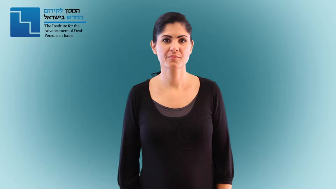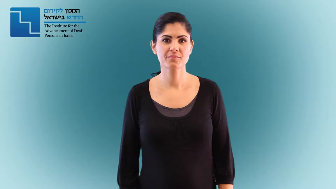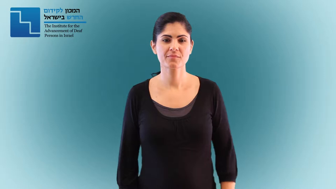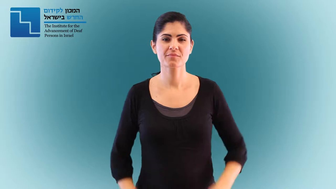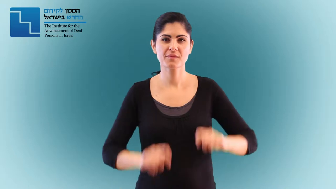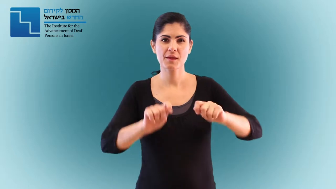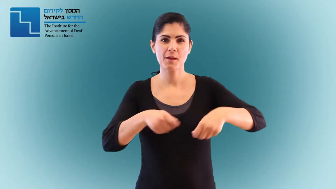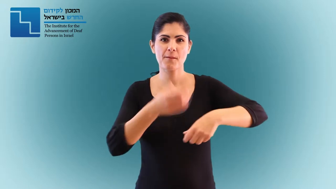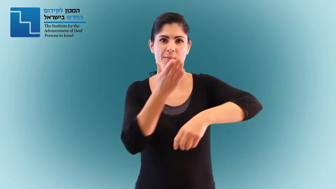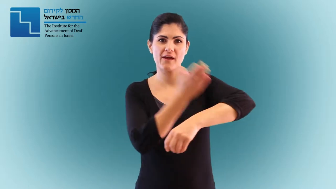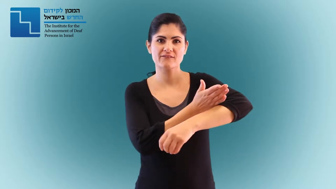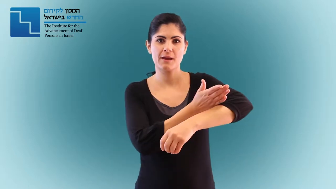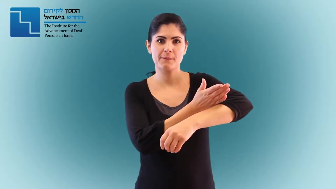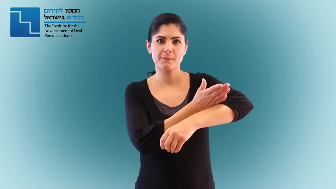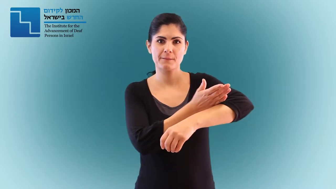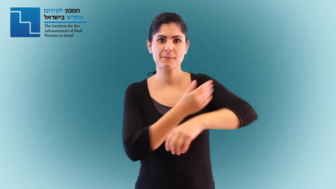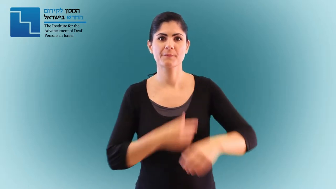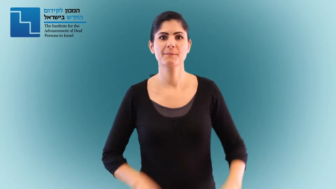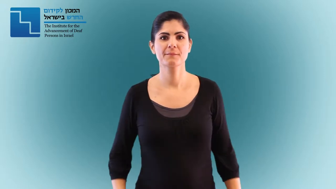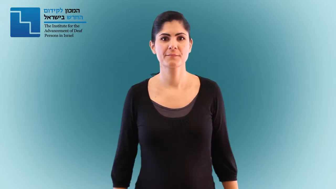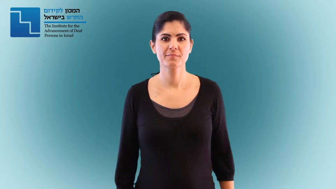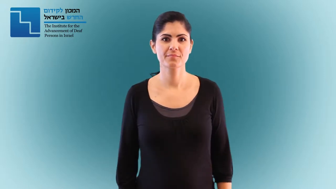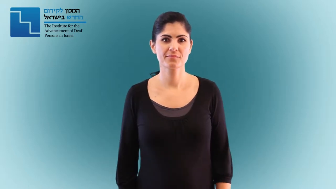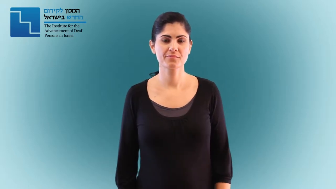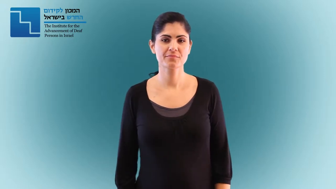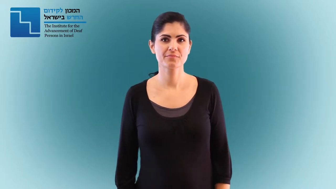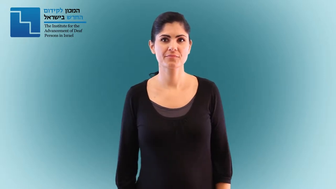מגפיים